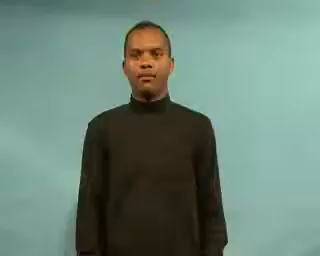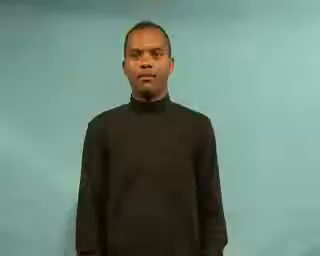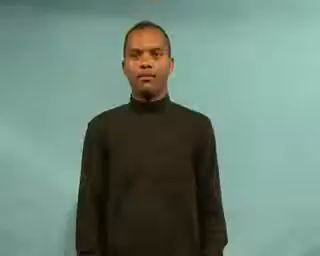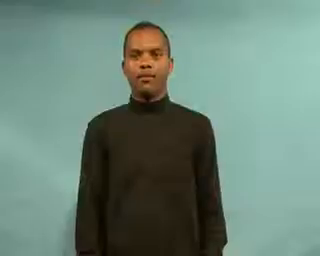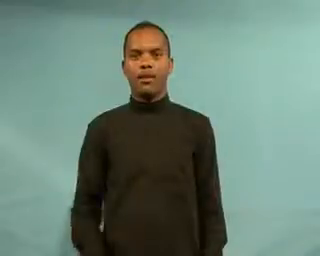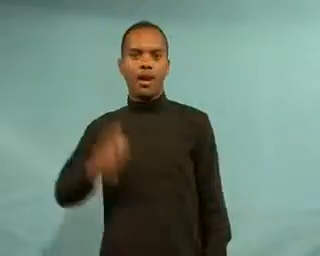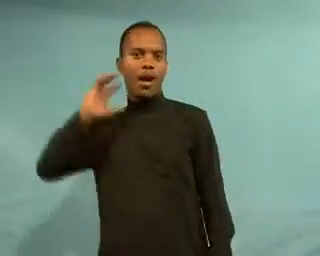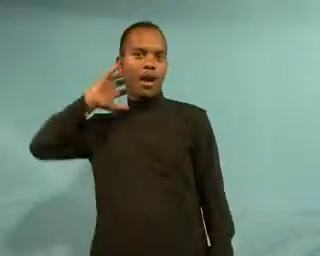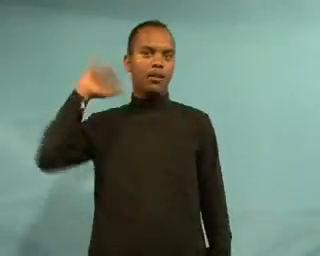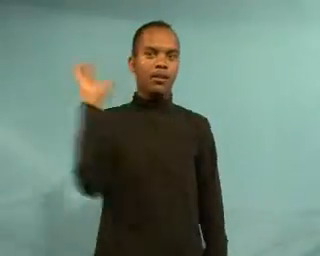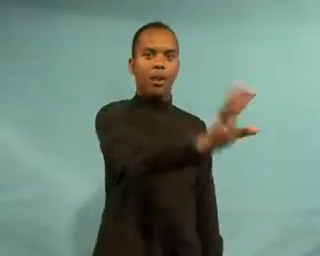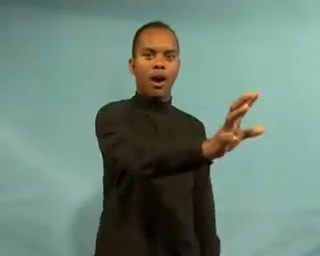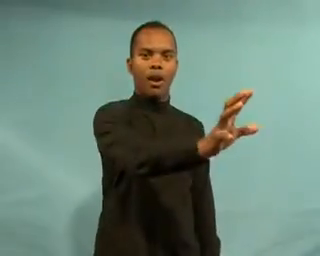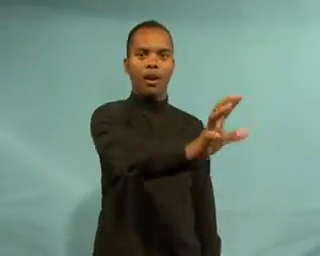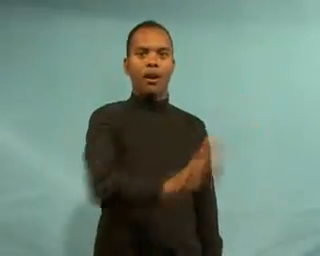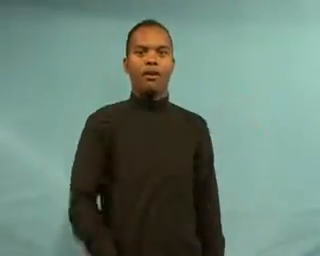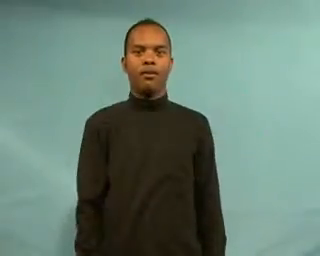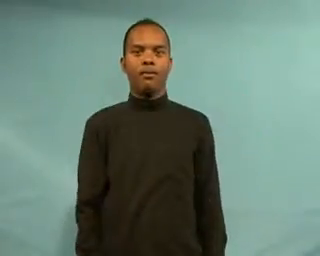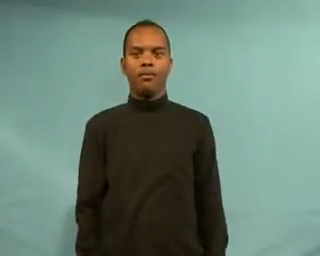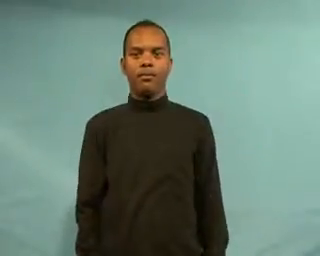hand ball